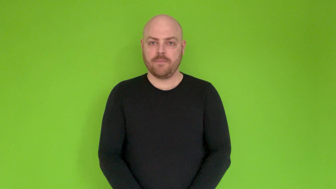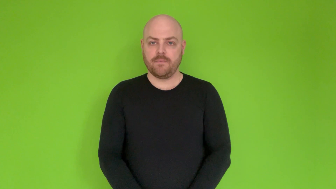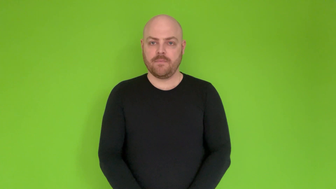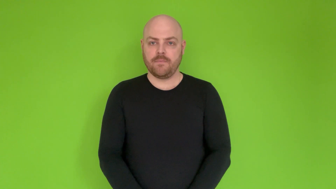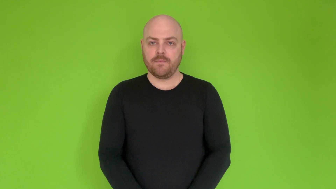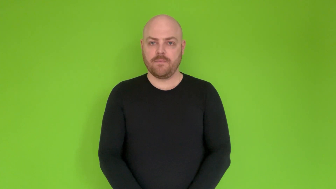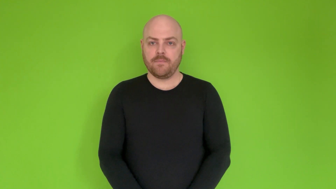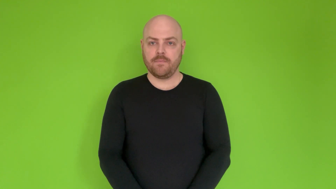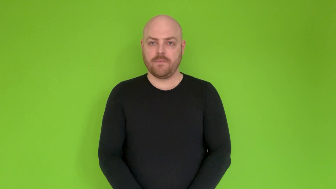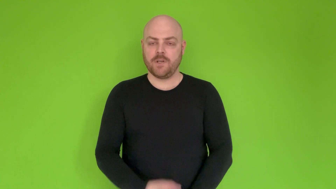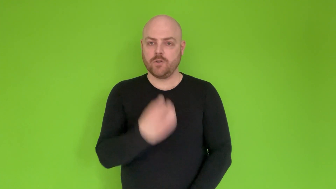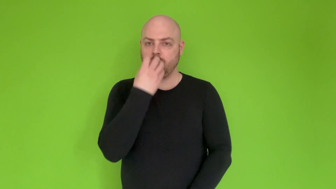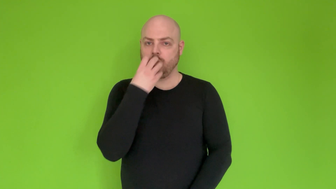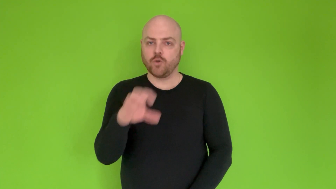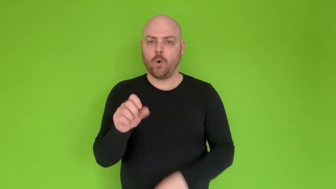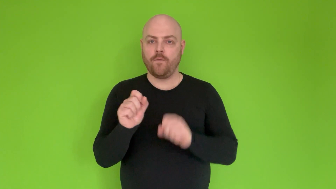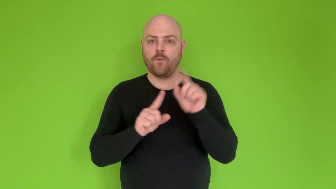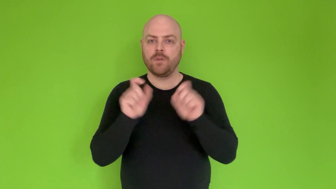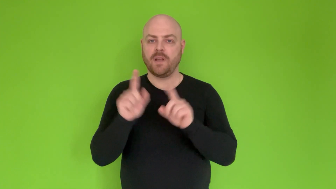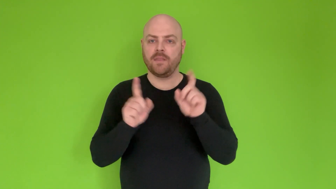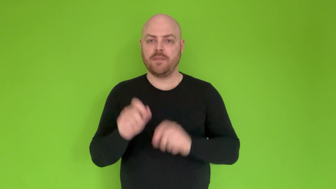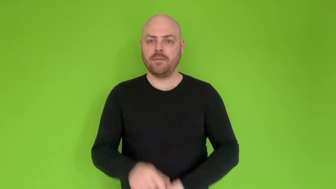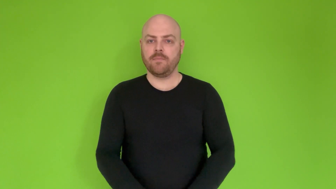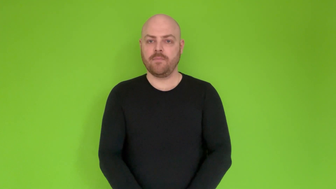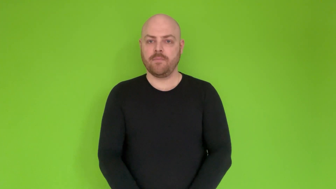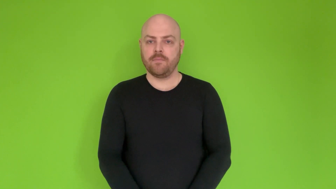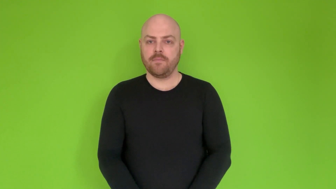Chaudfontaine